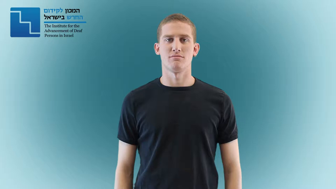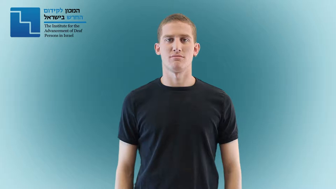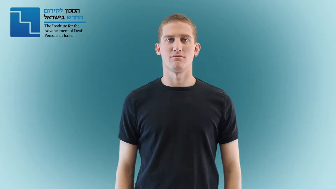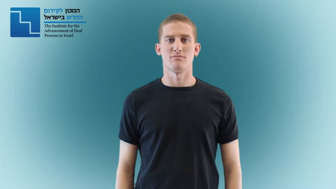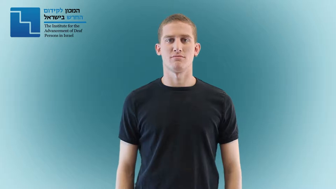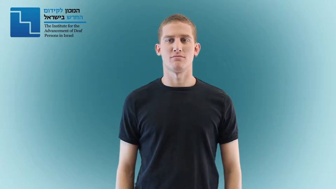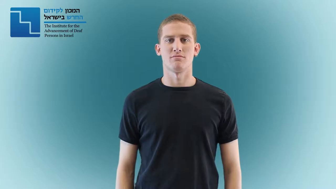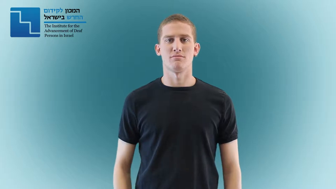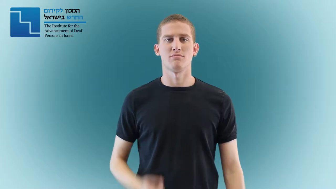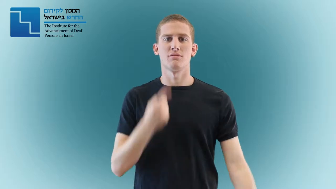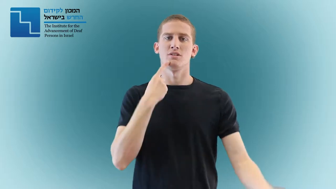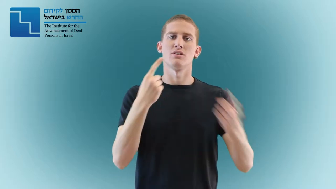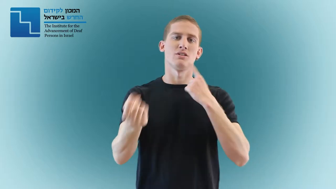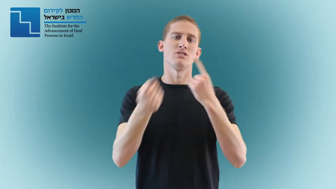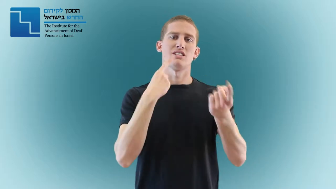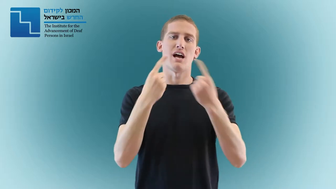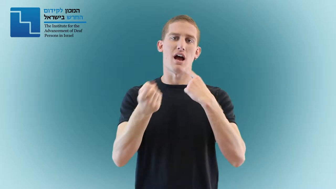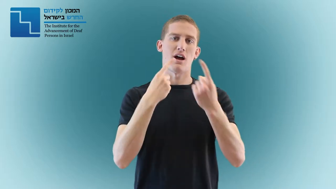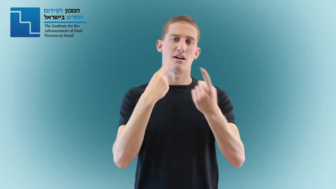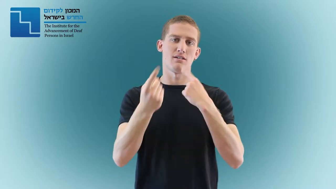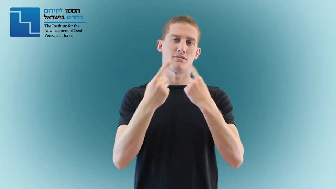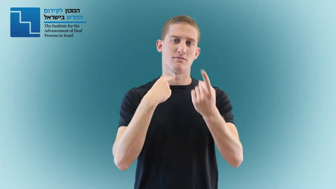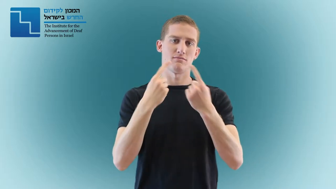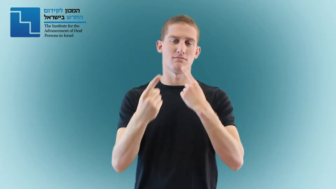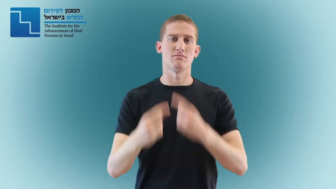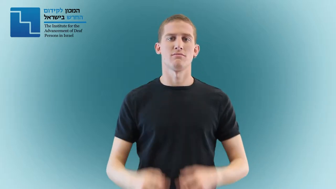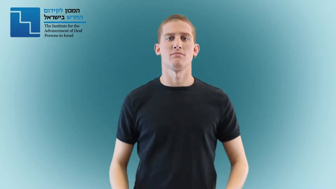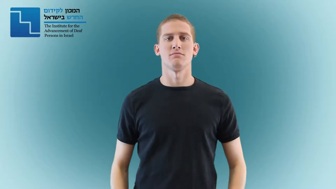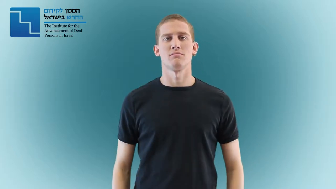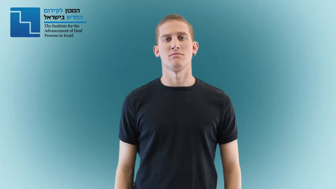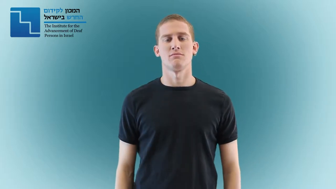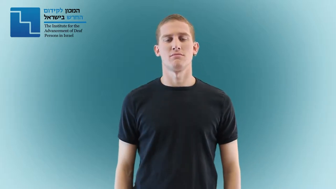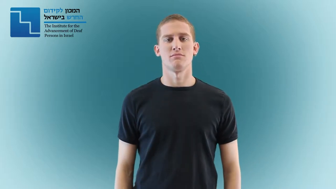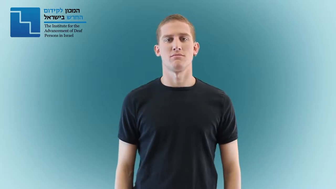שיחה